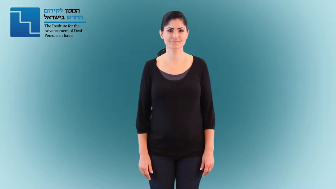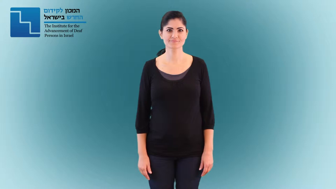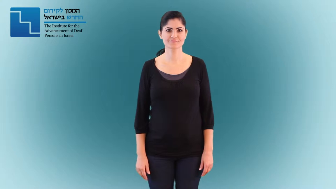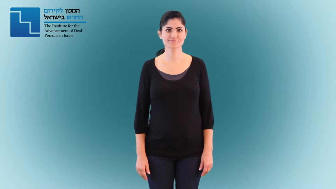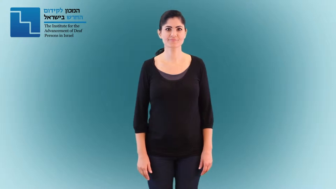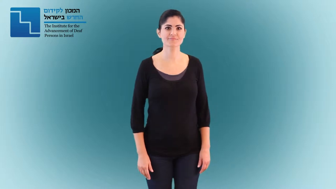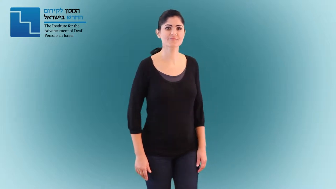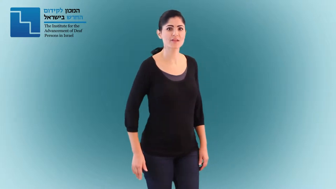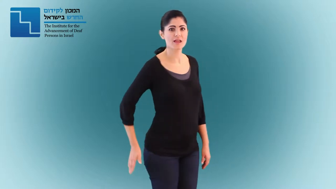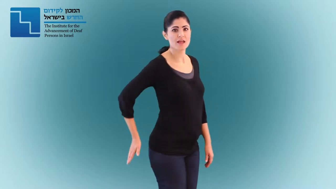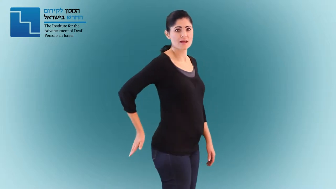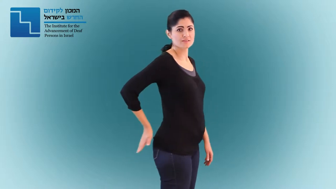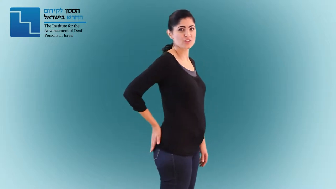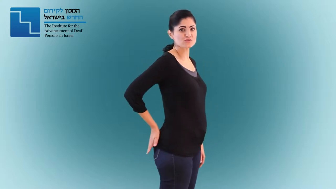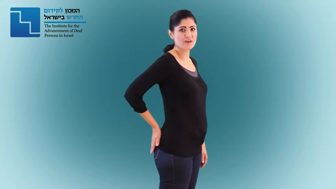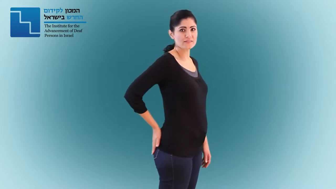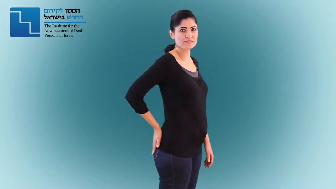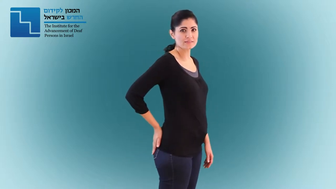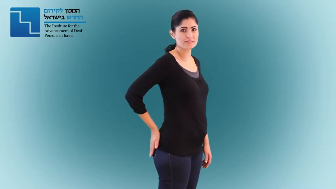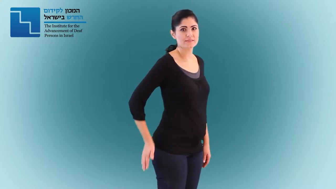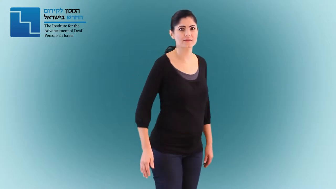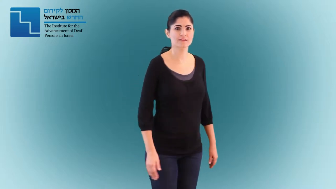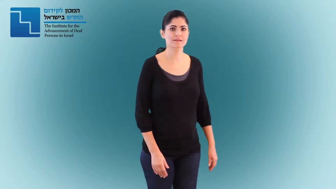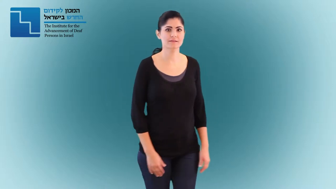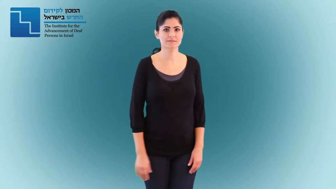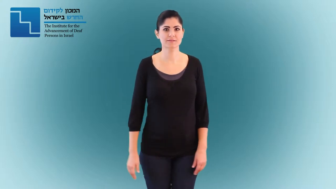ישבן